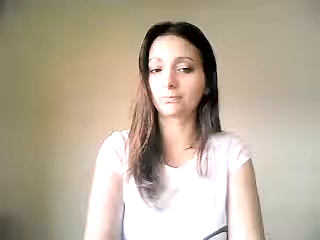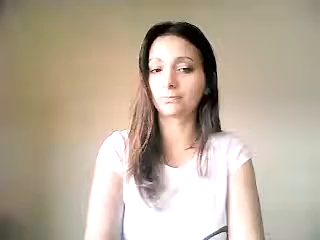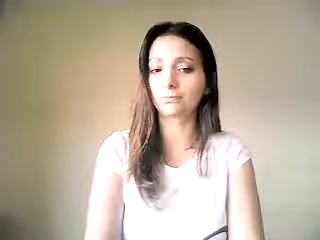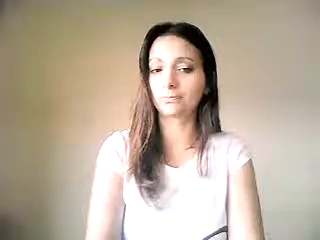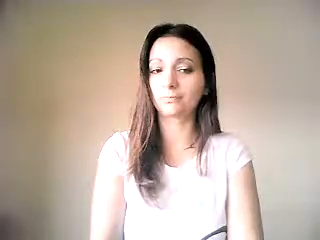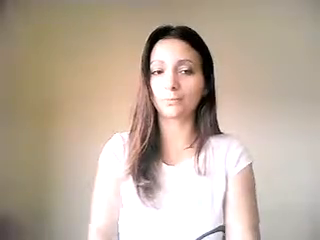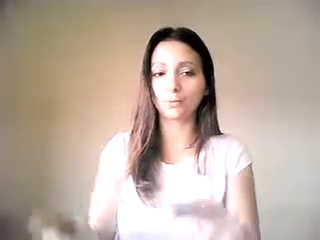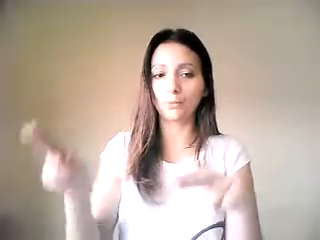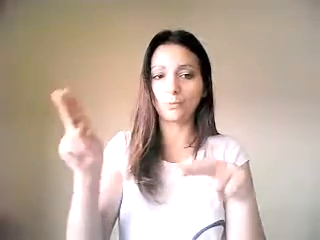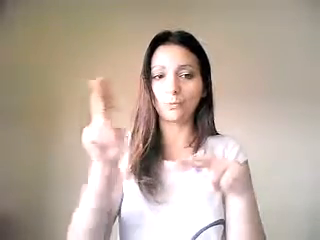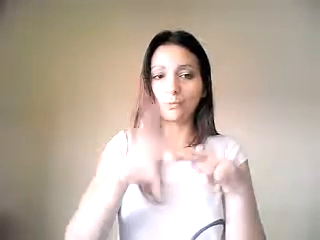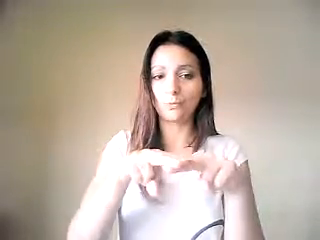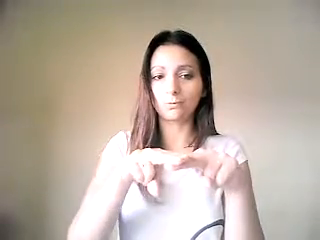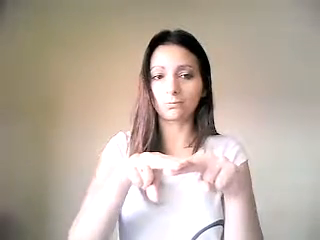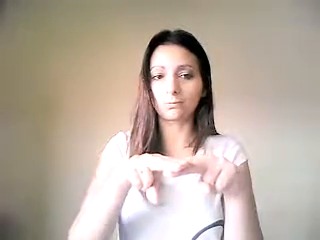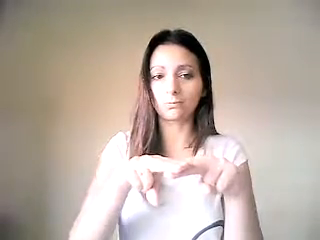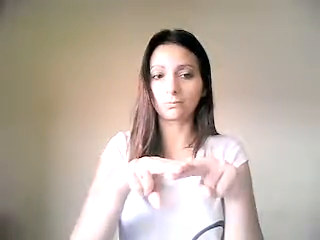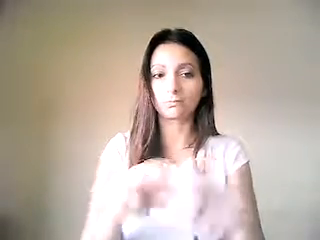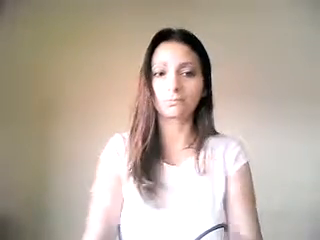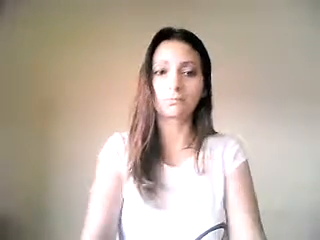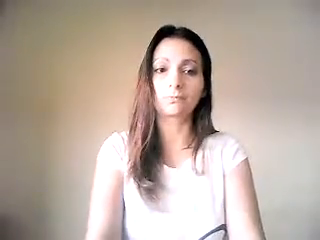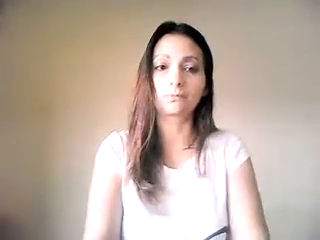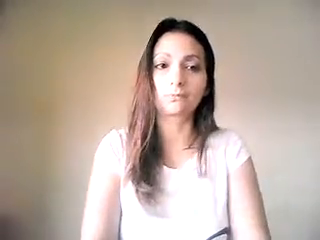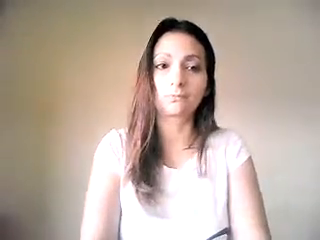Mourir